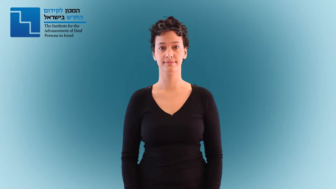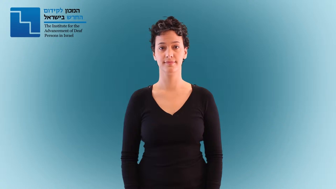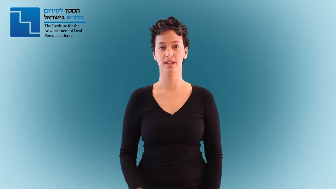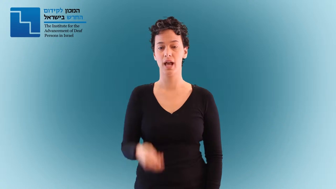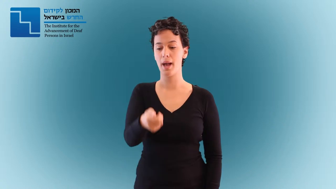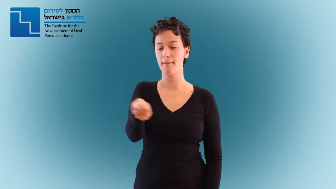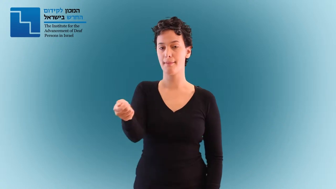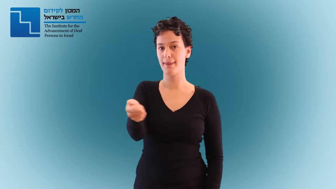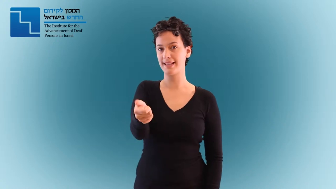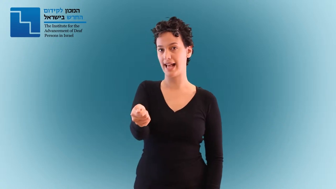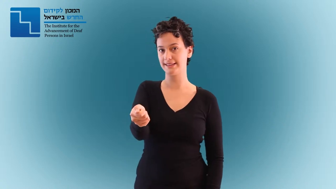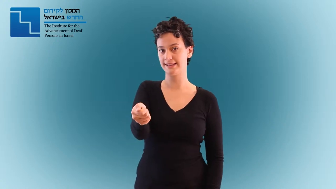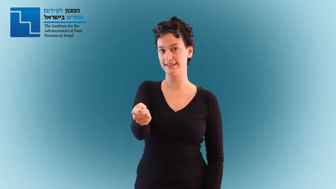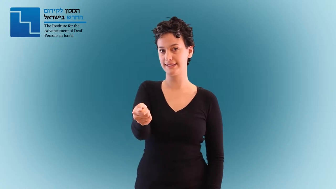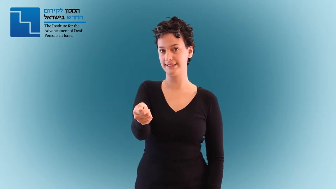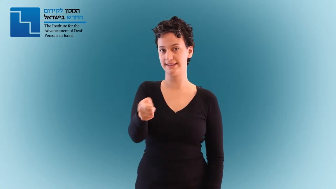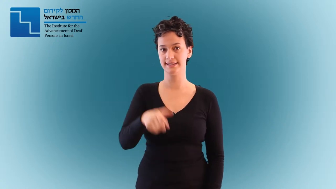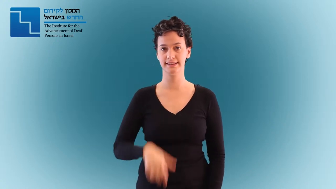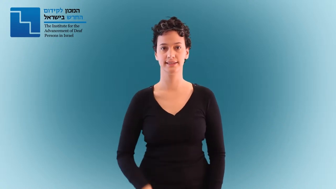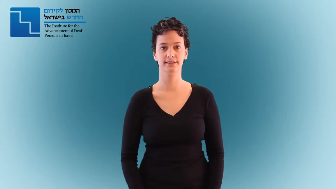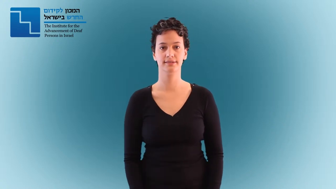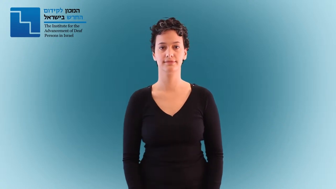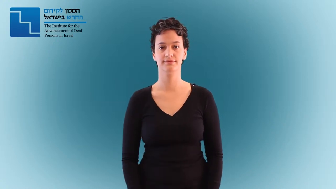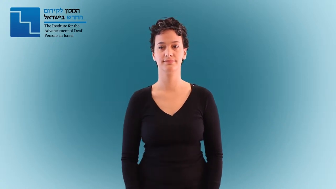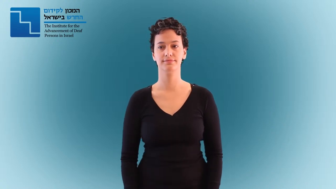פנס